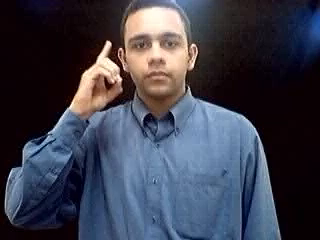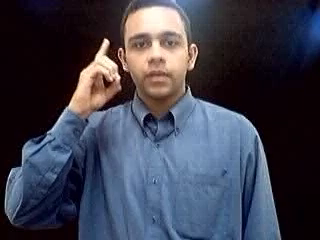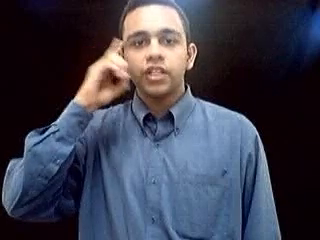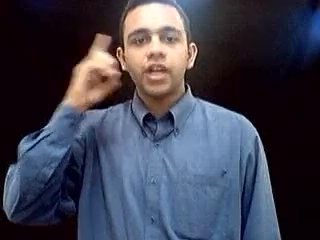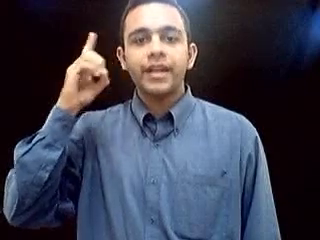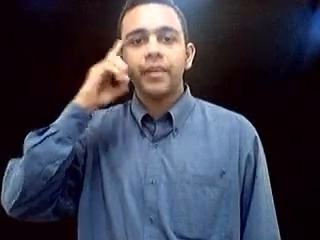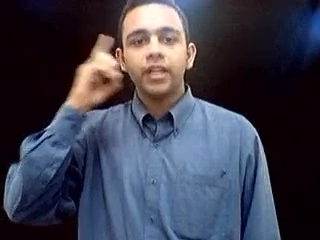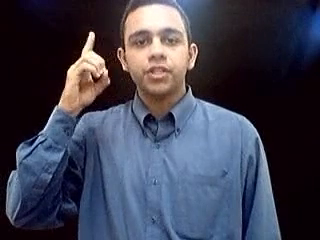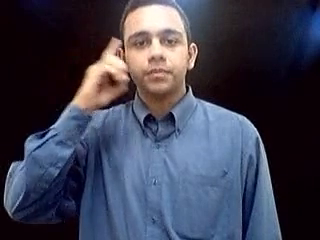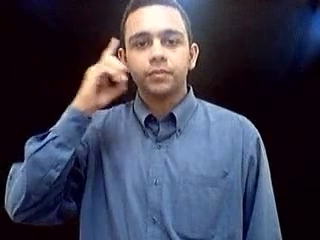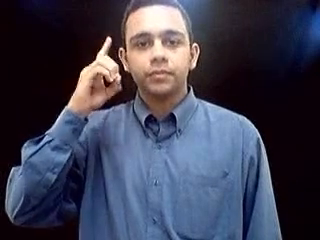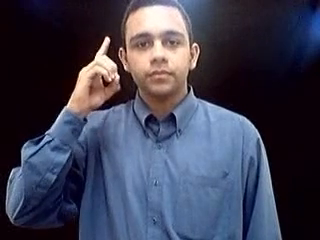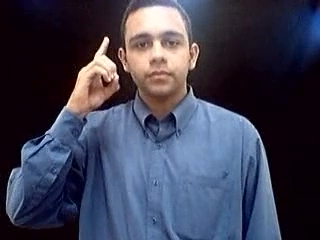diariamente